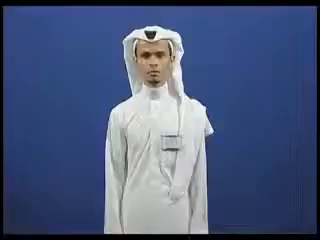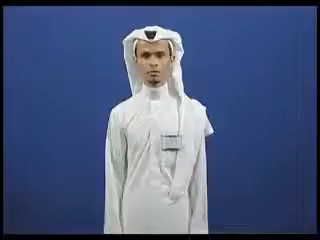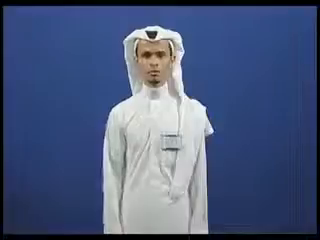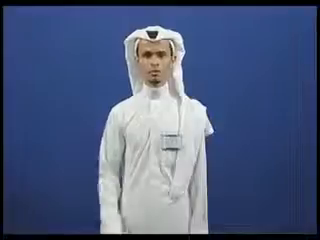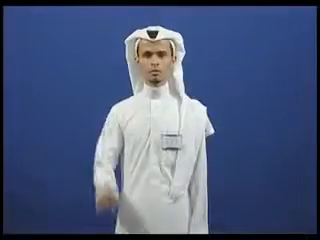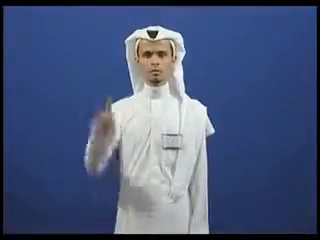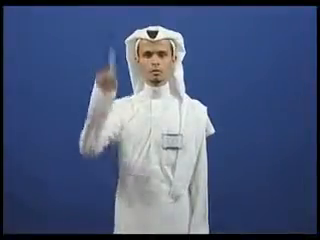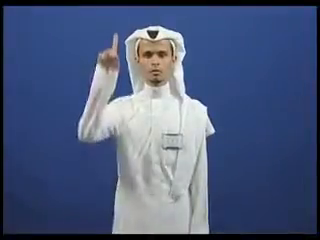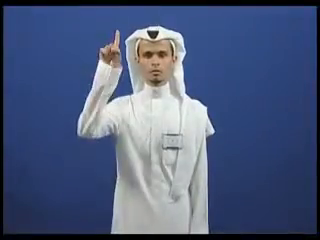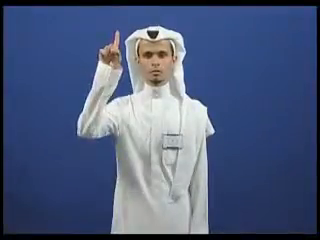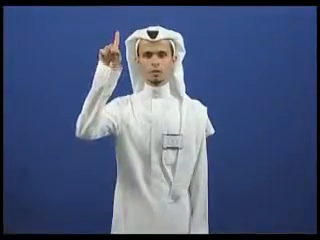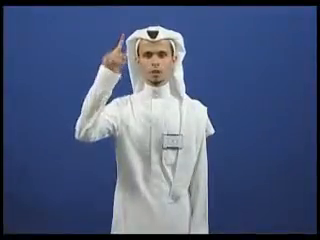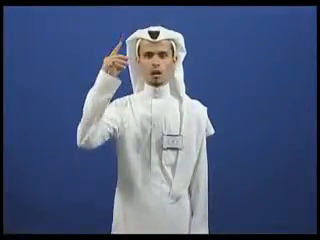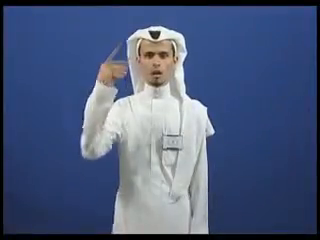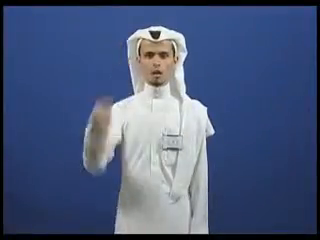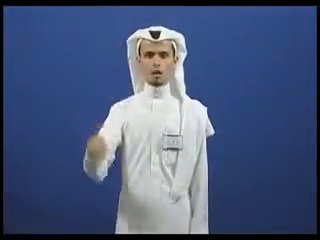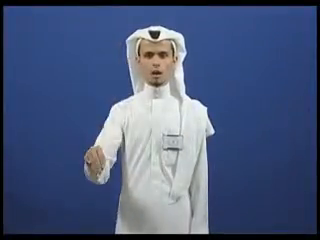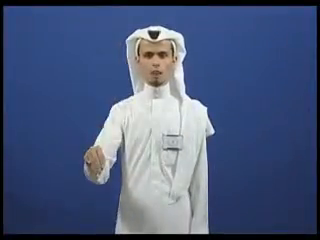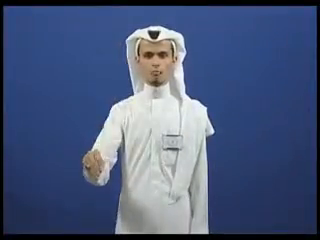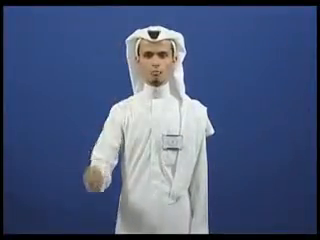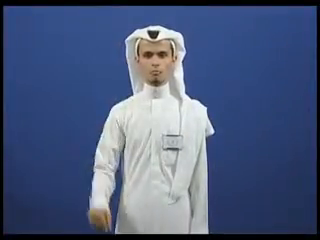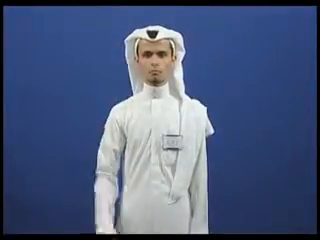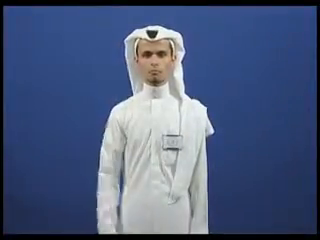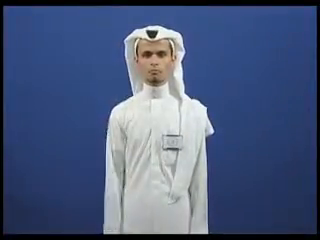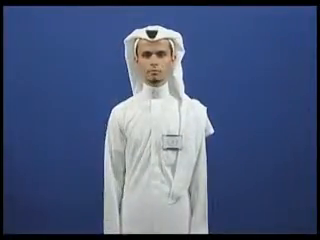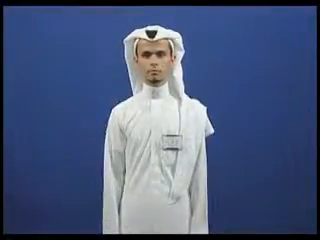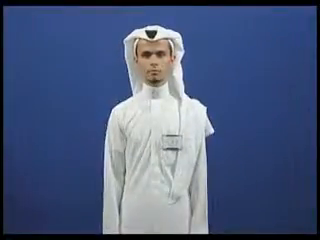حرام